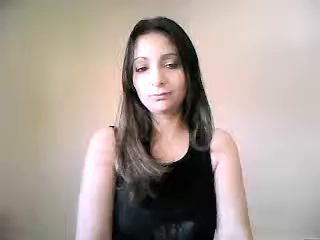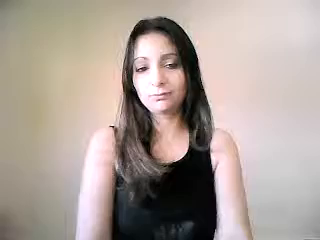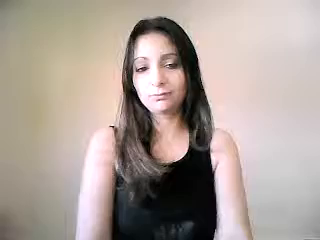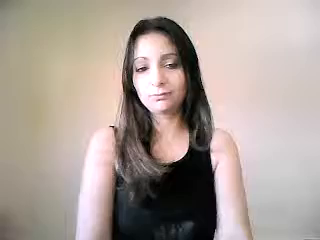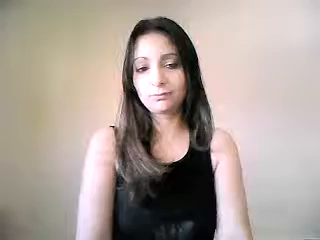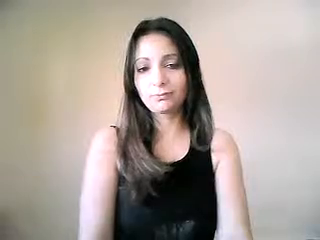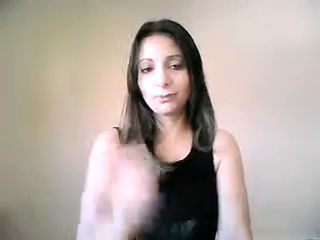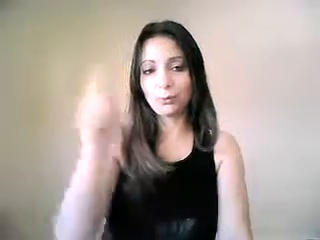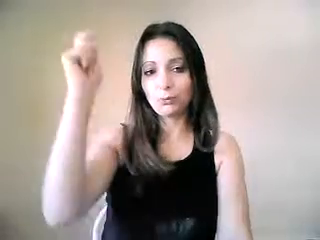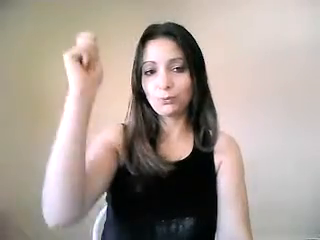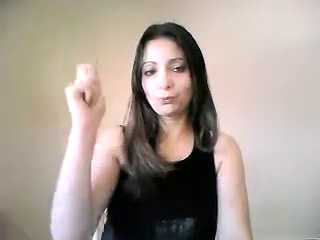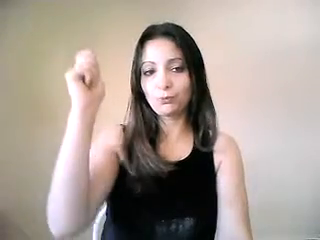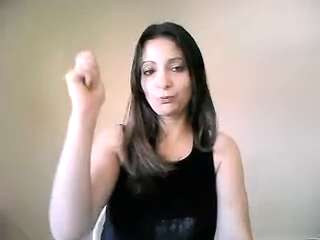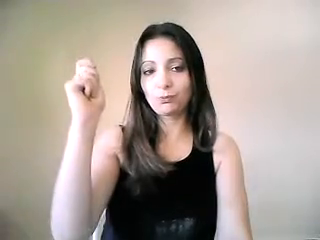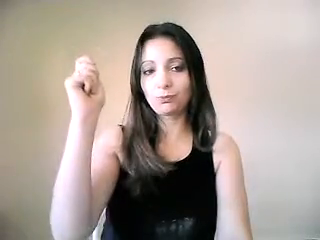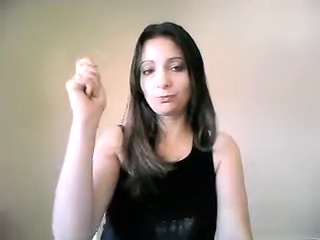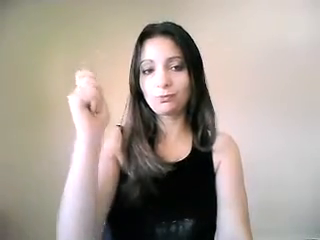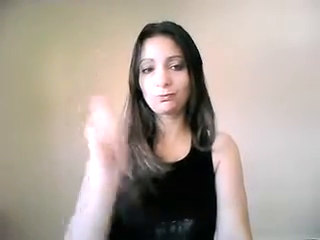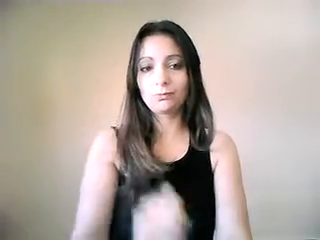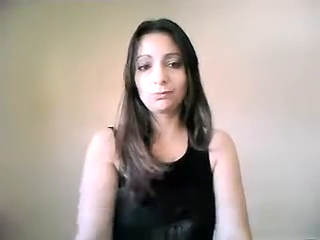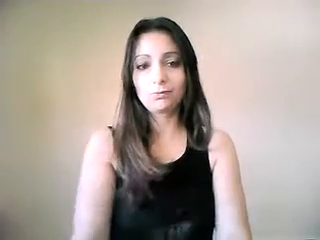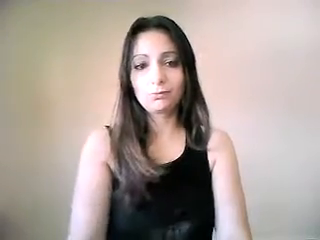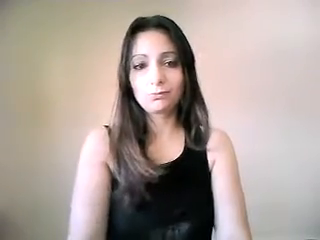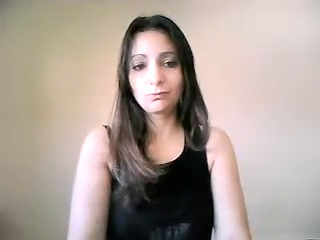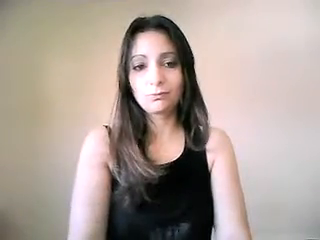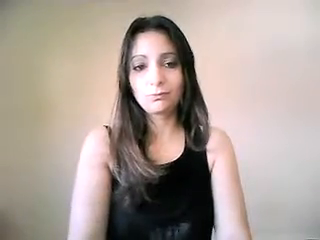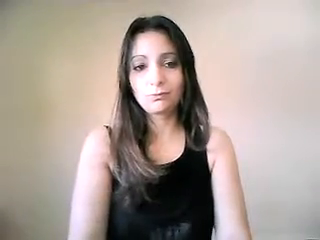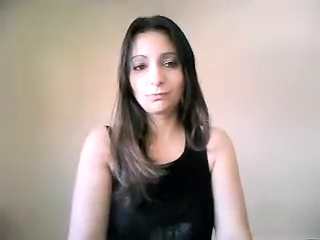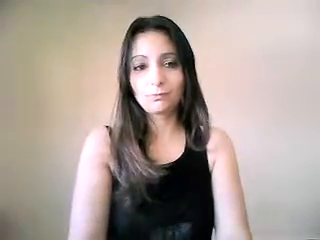Bus